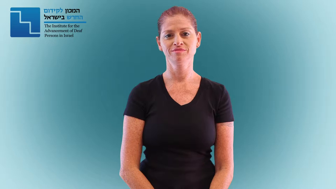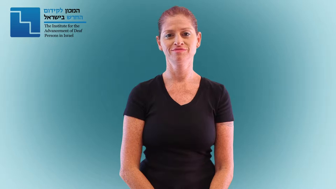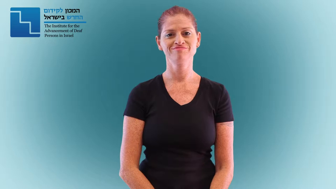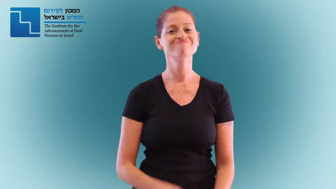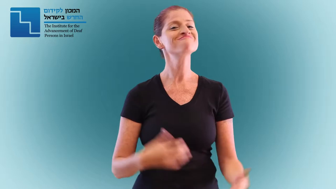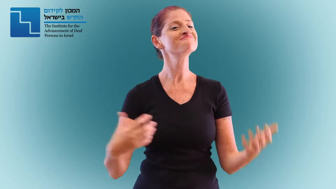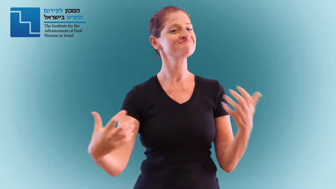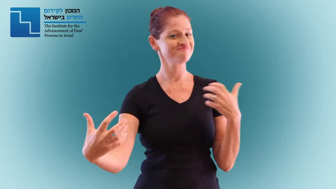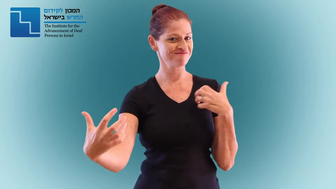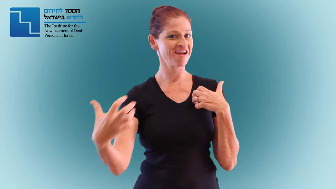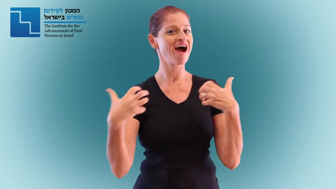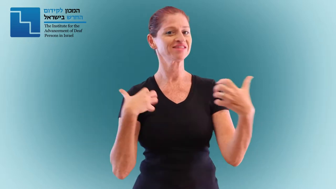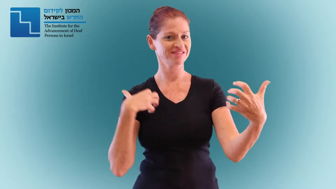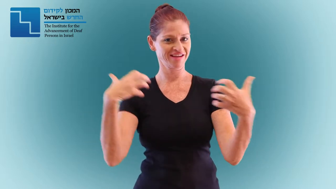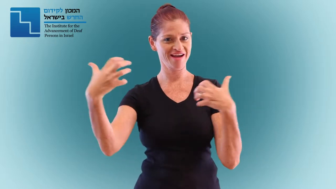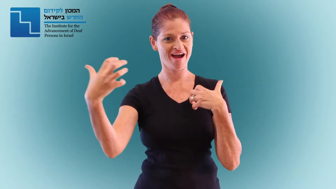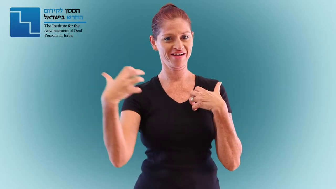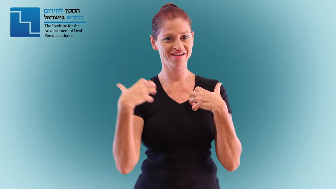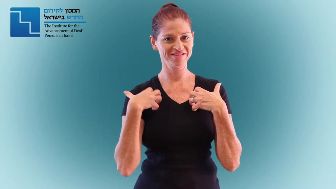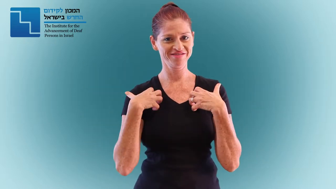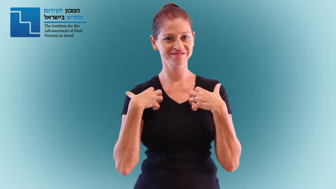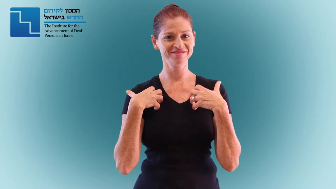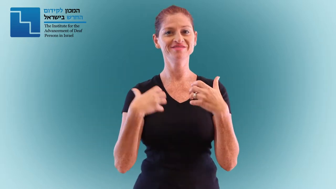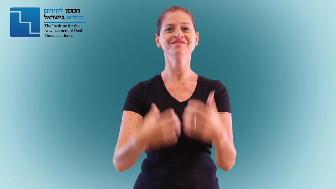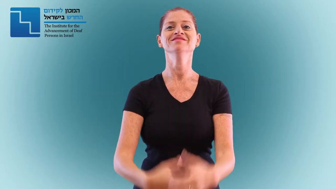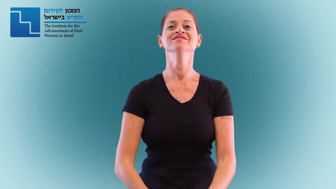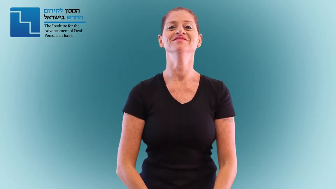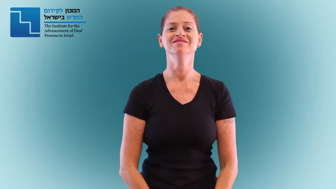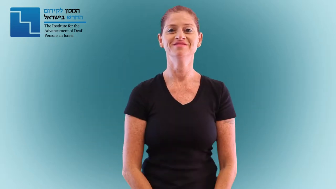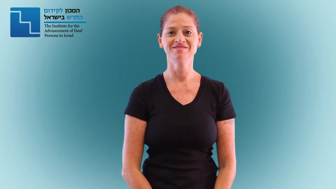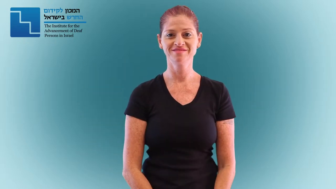הצגה